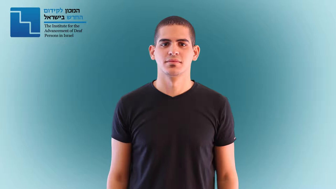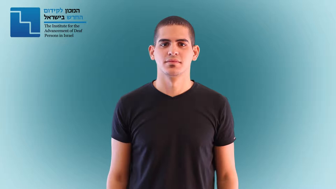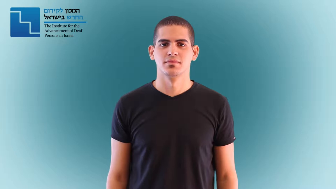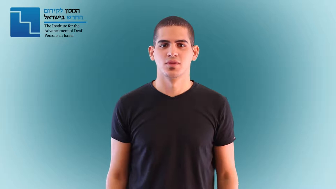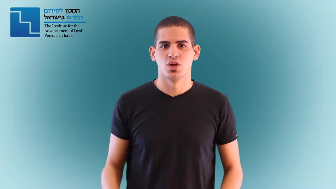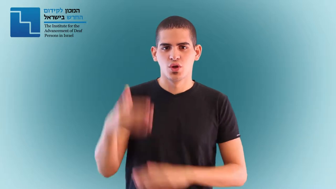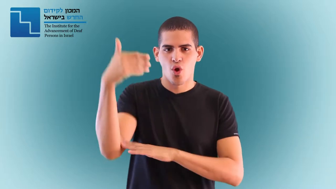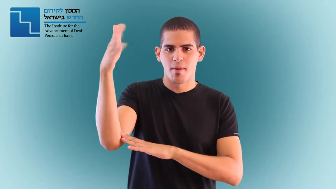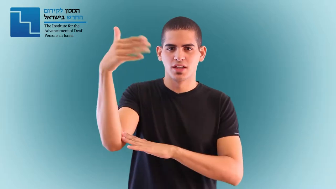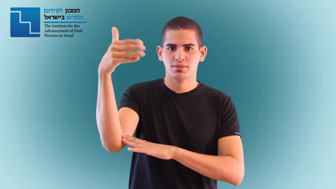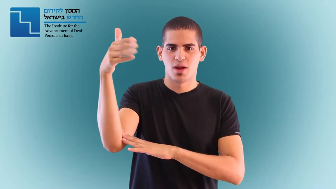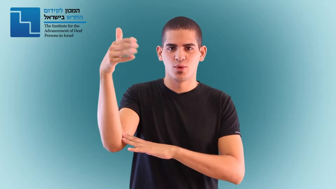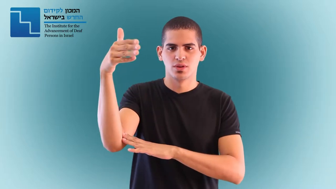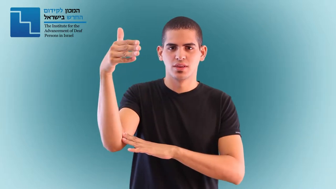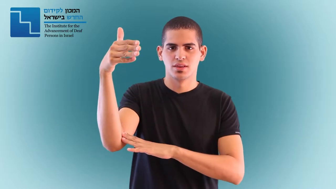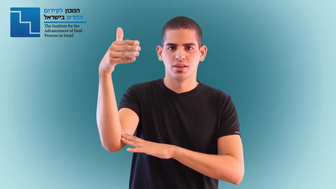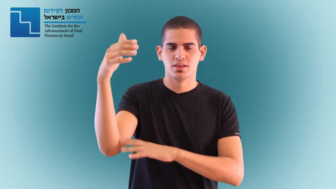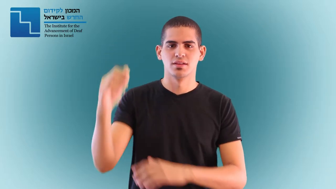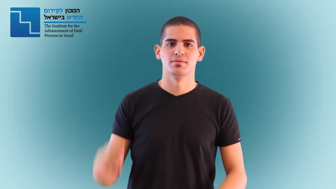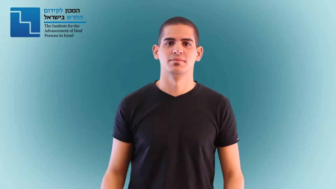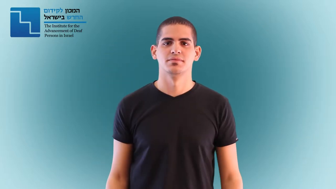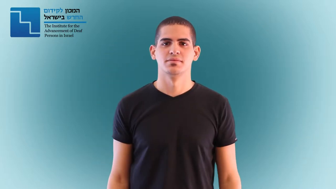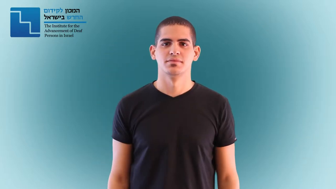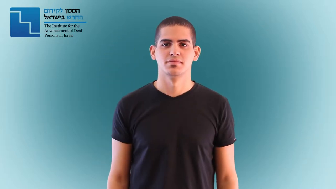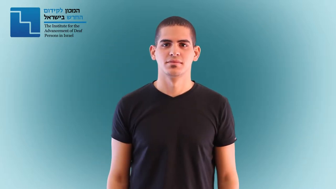יום העצמאות